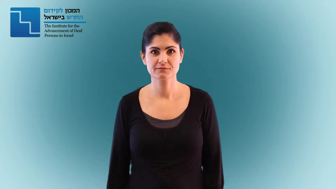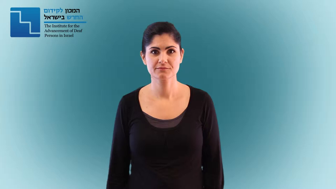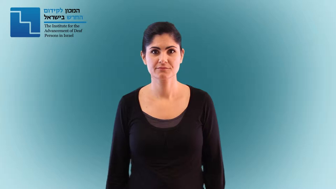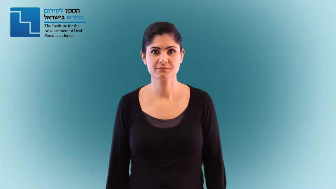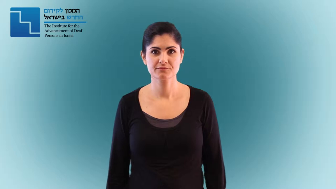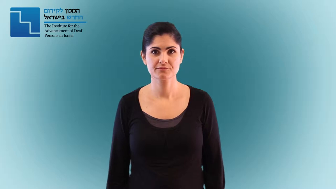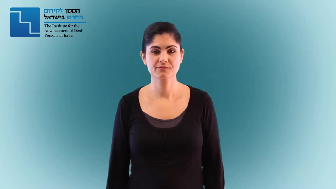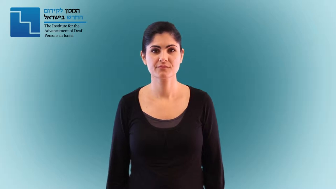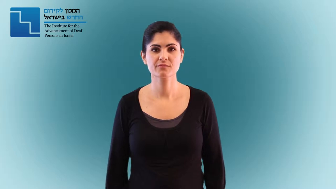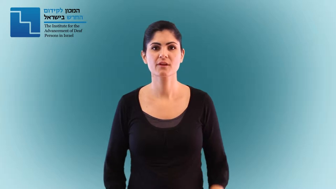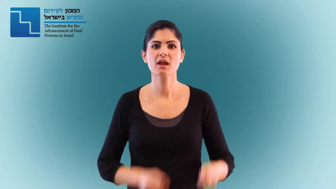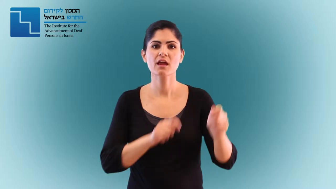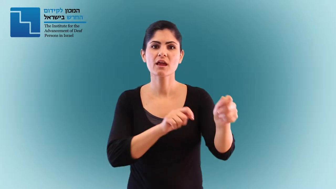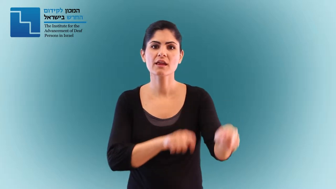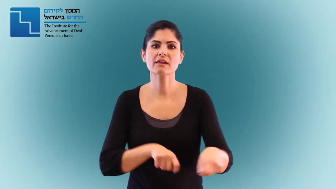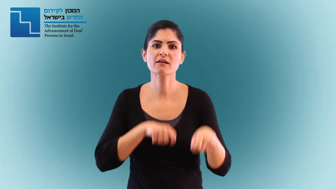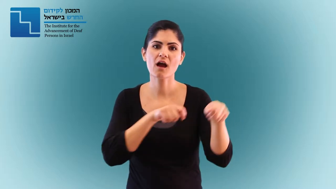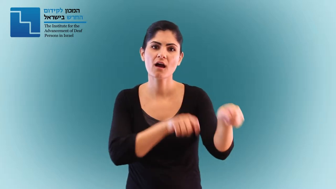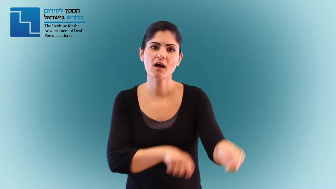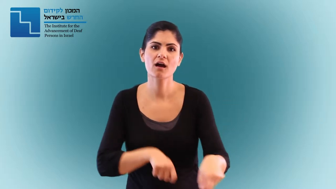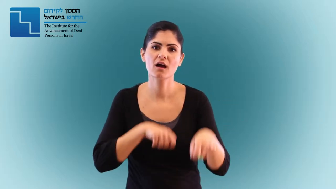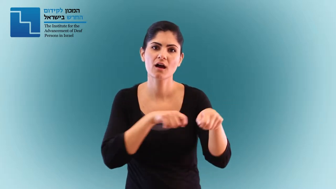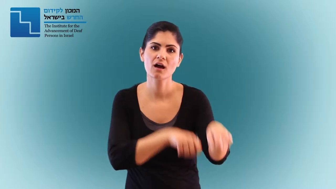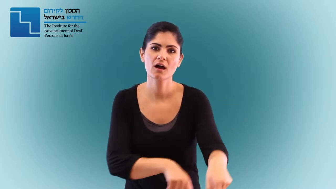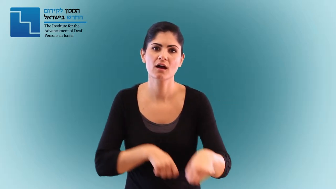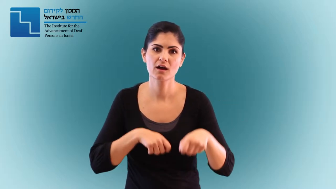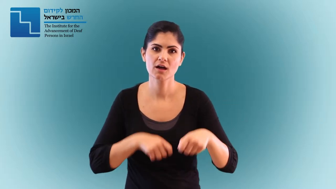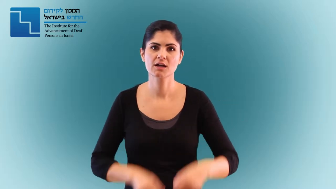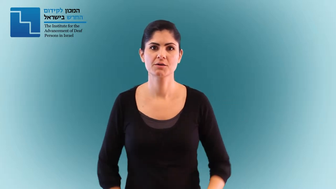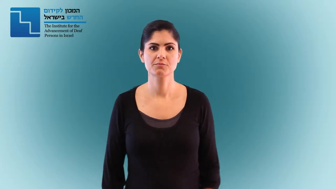איכר / חקלאי